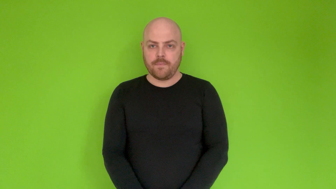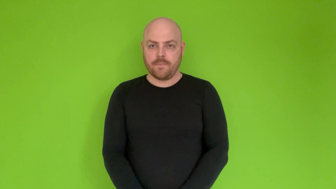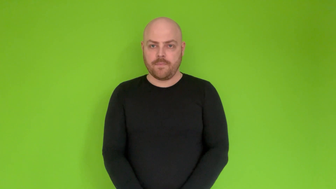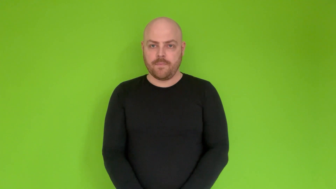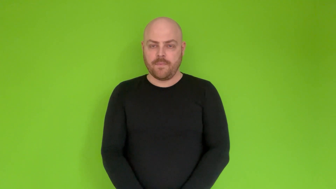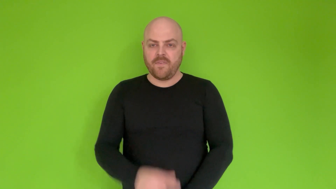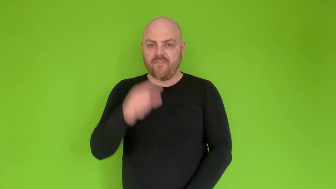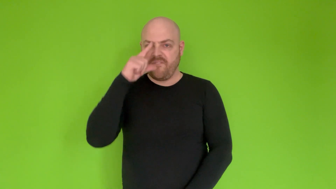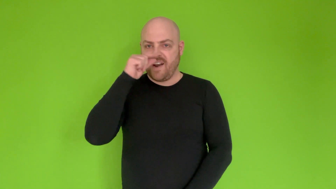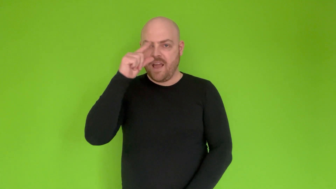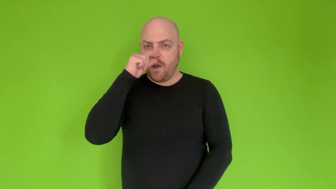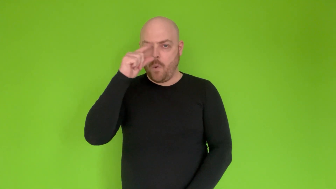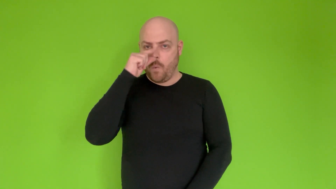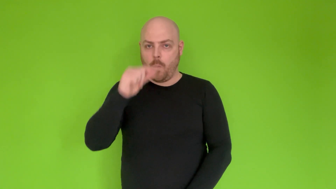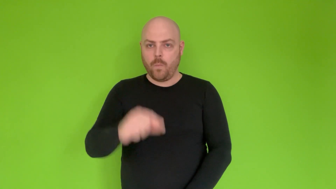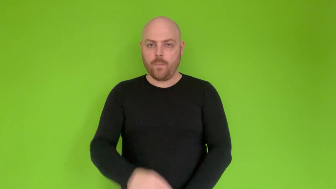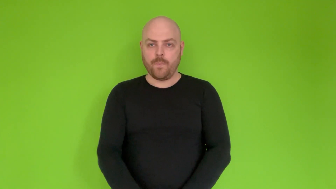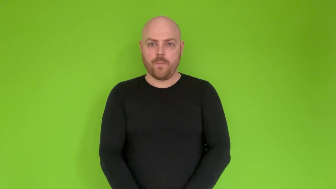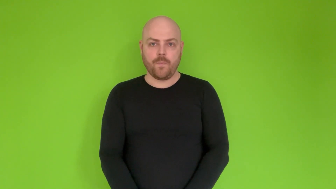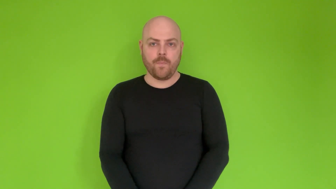Fléron